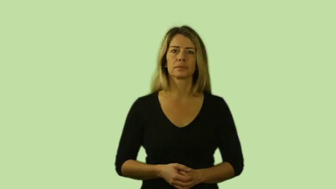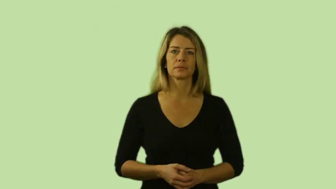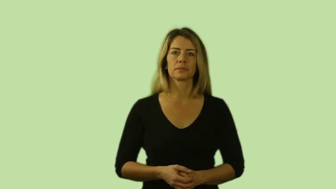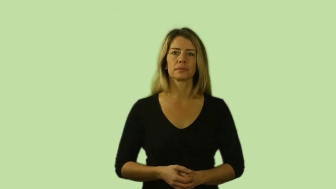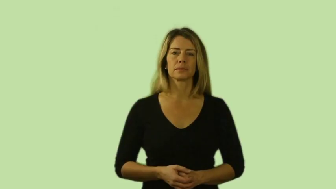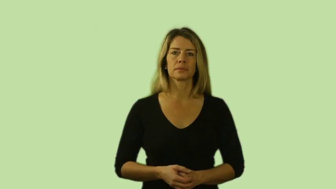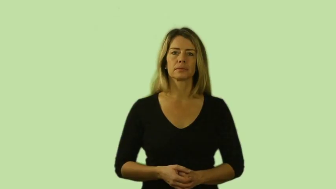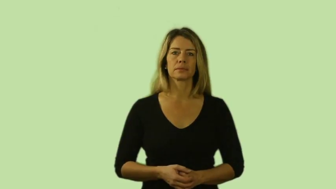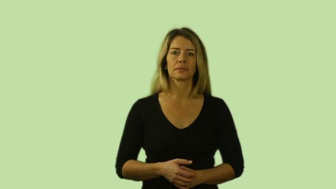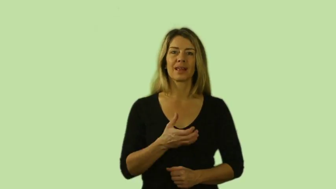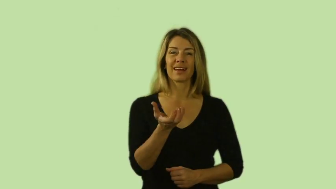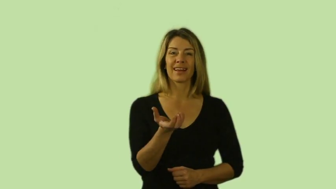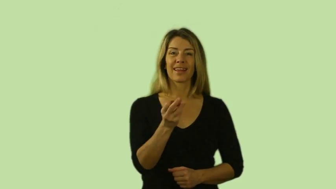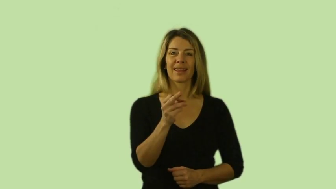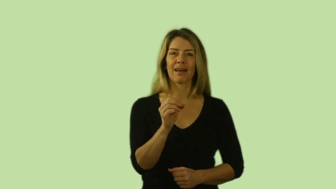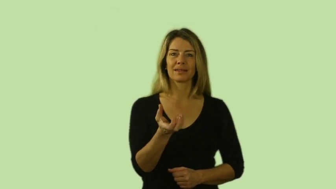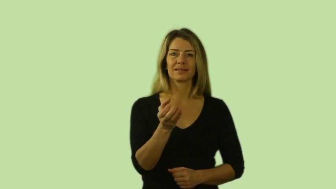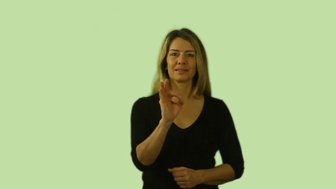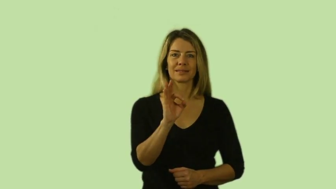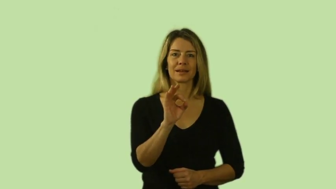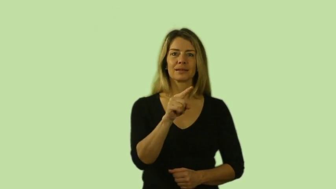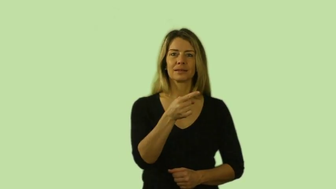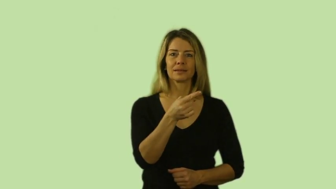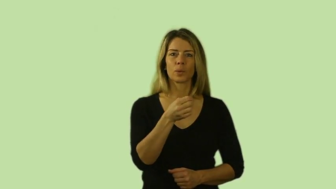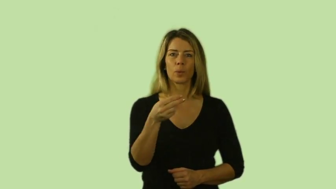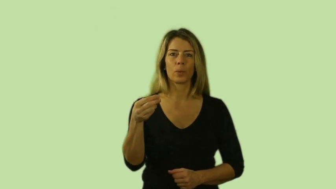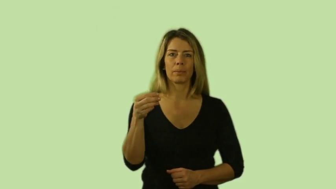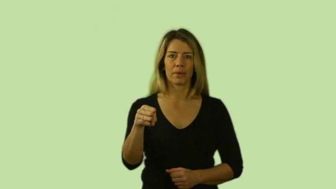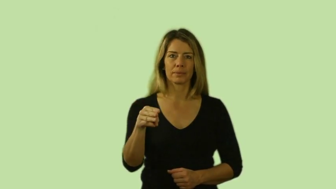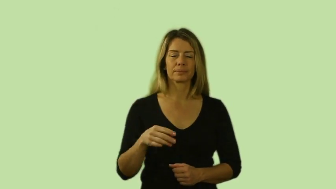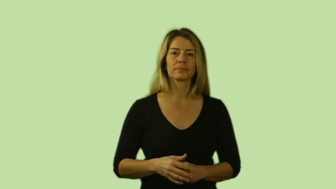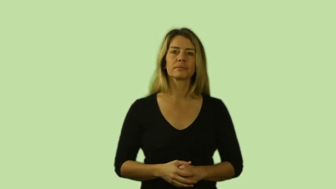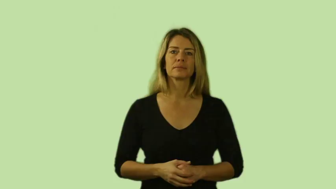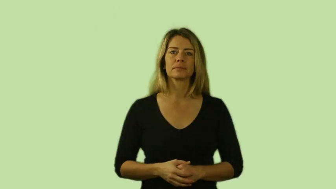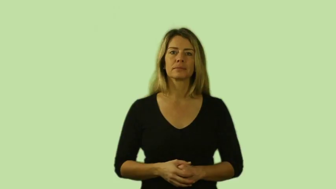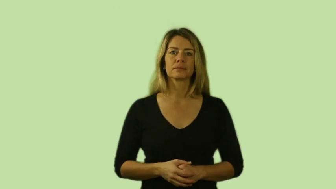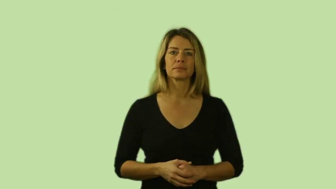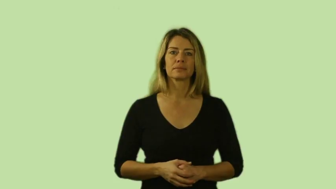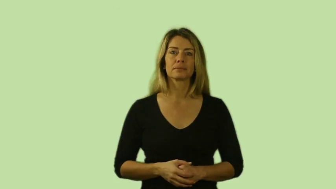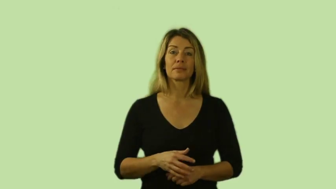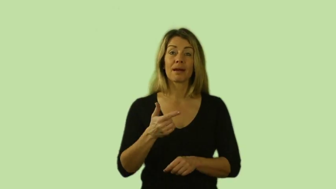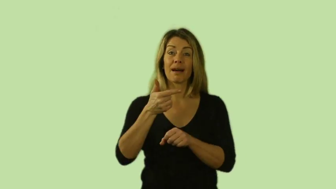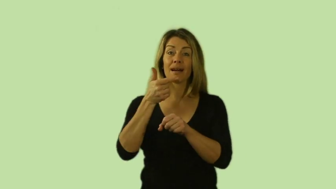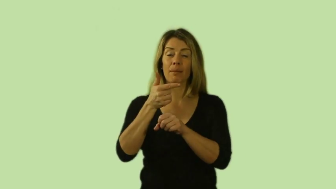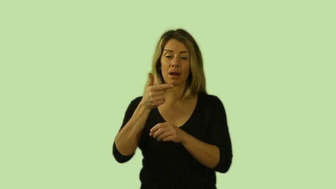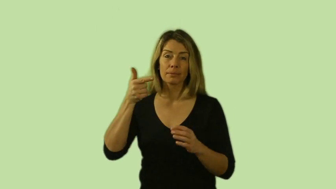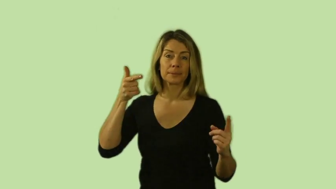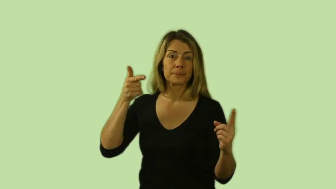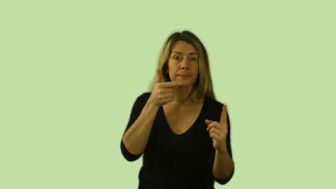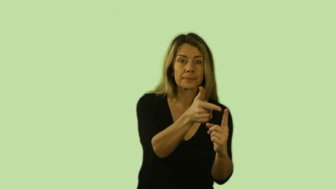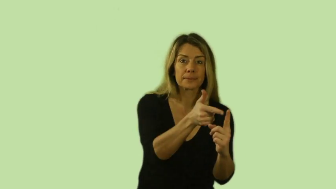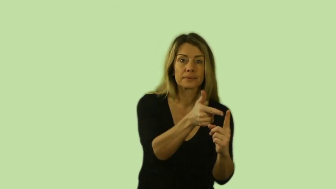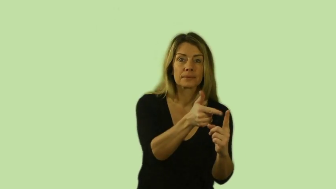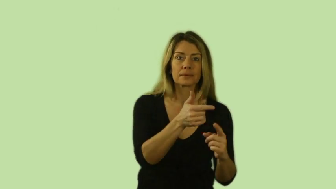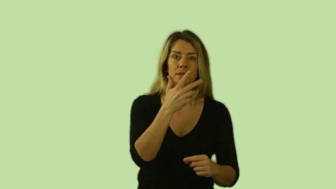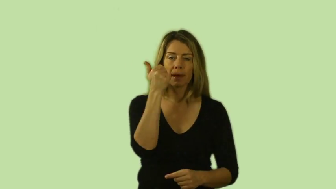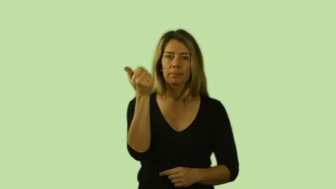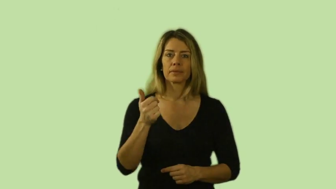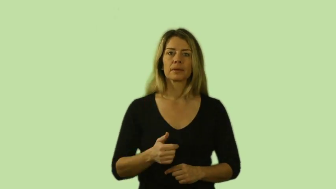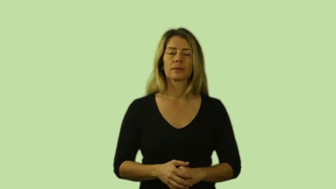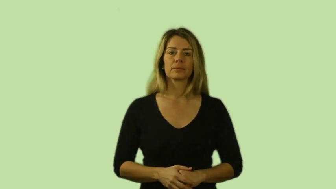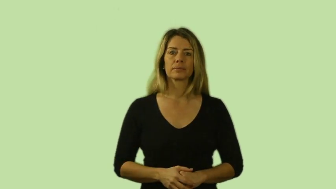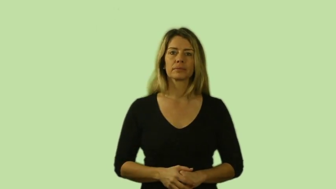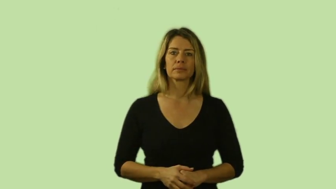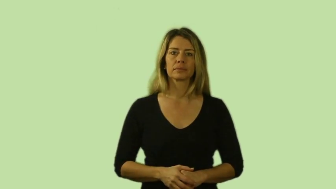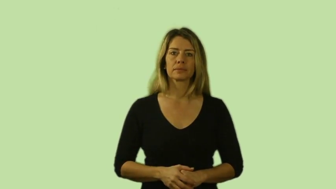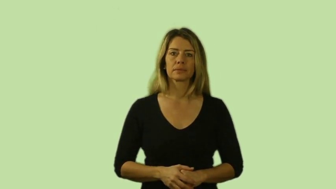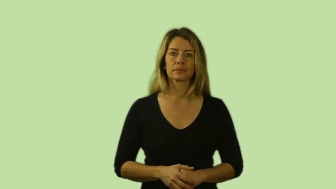krasch-zoom